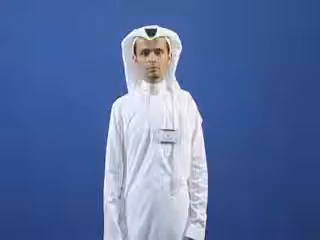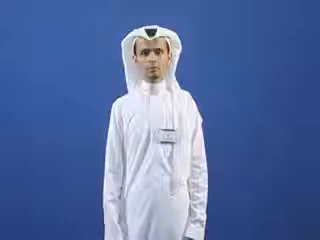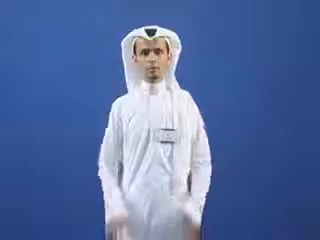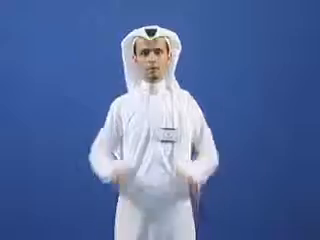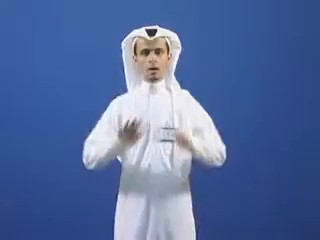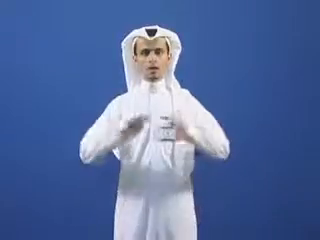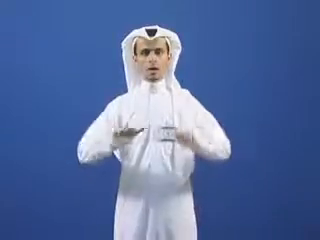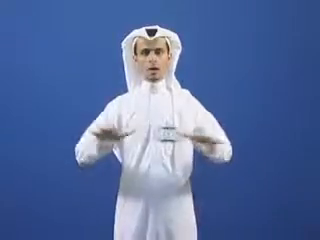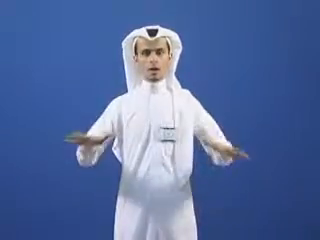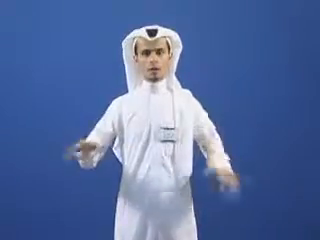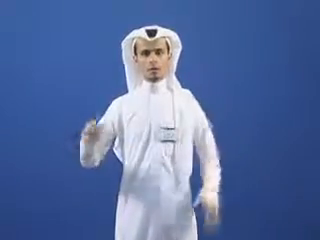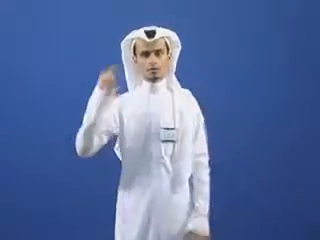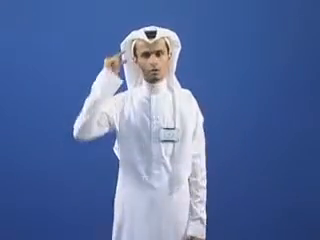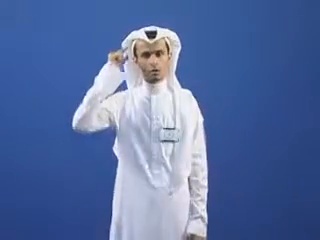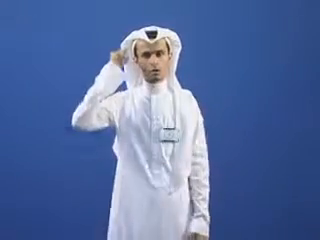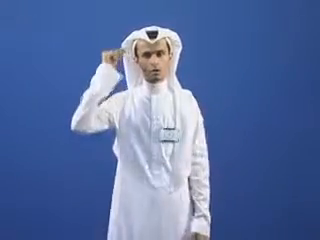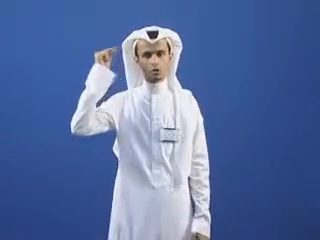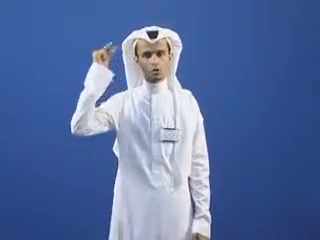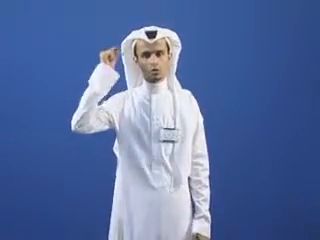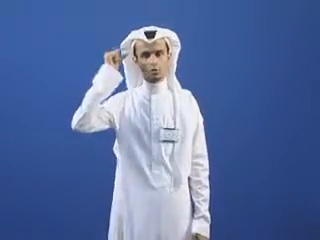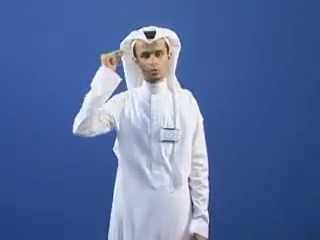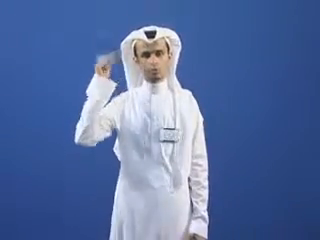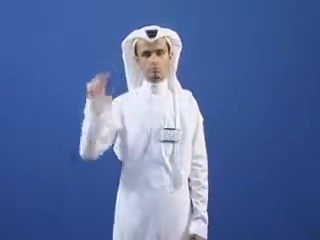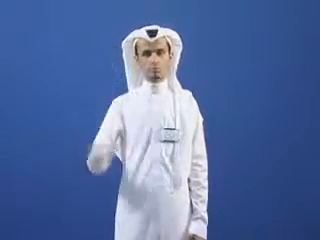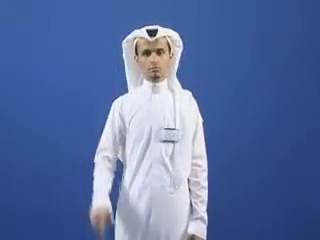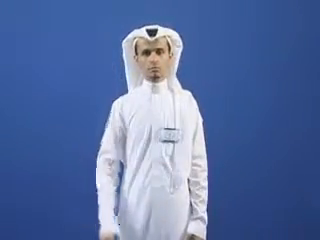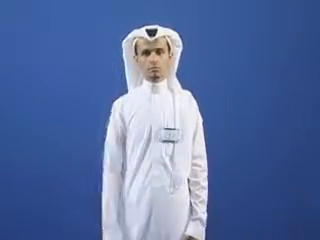البحر الأسود